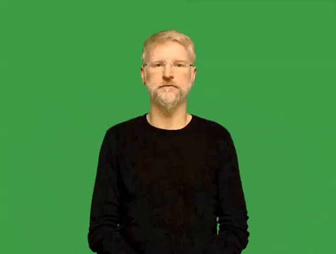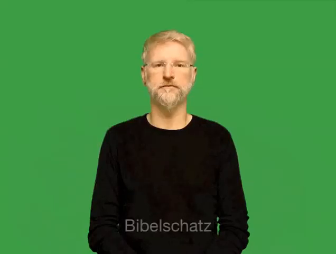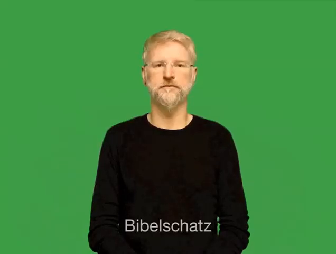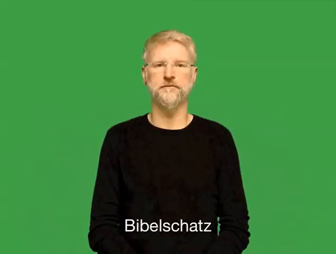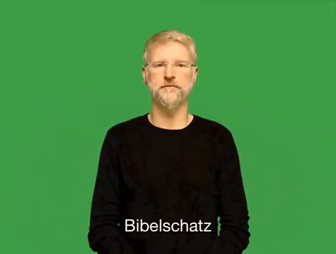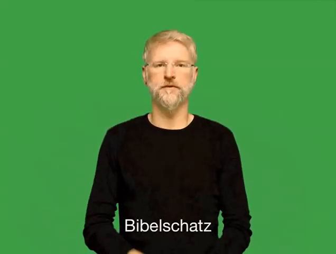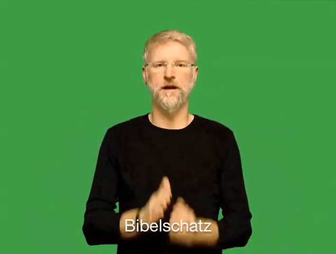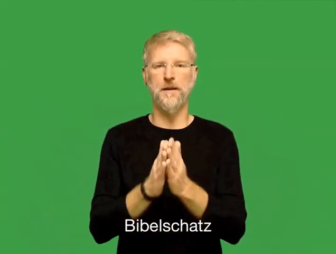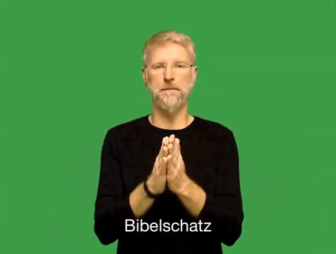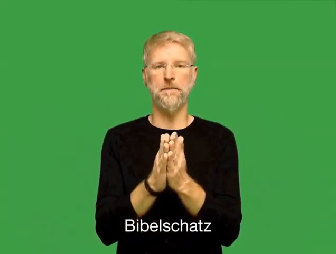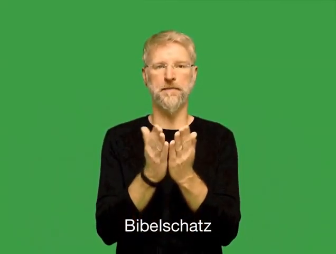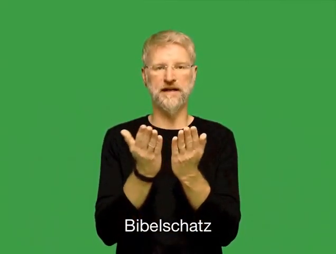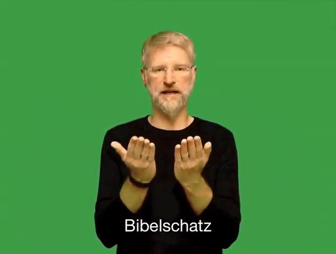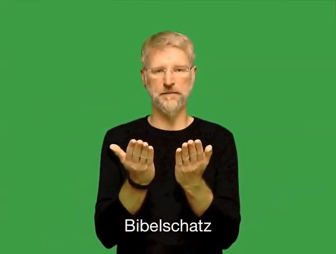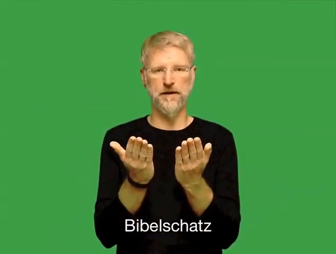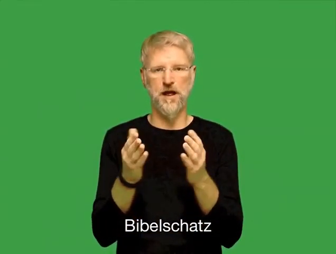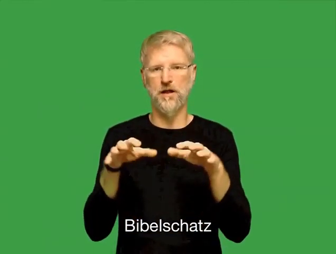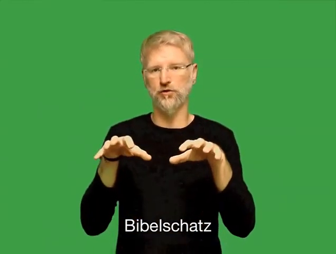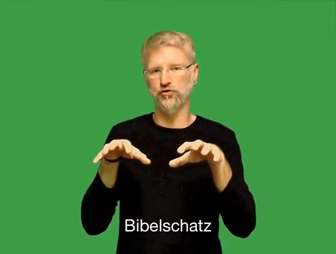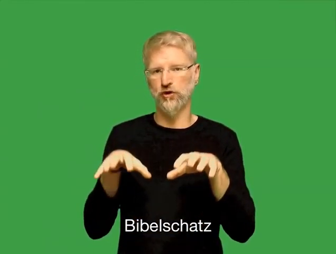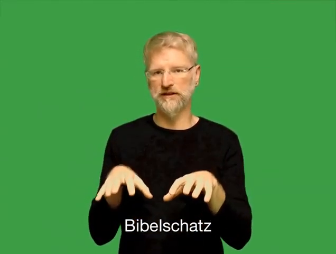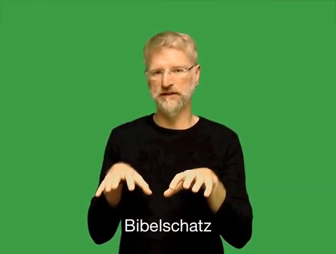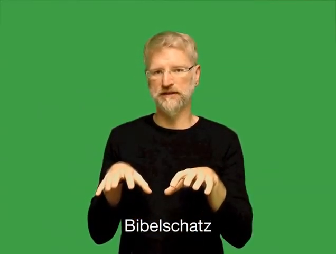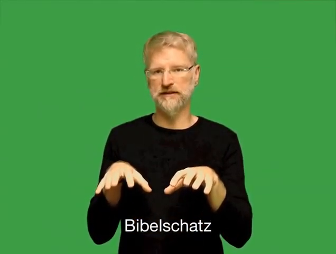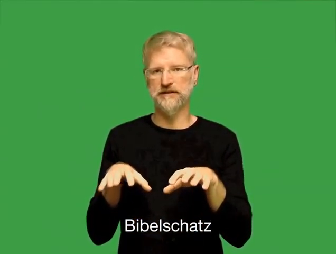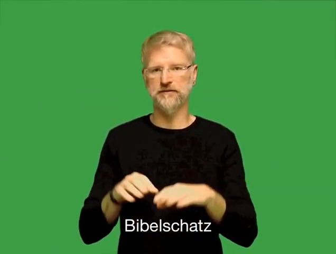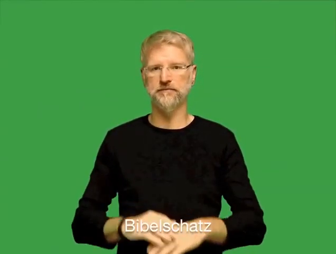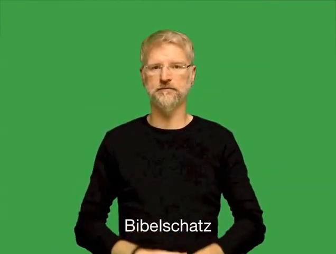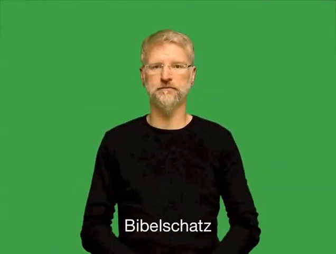Bibelschatz